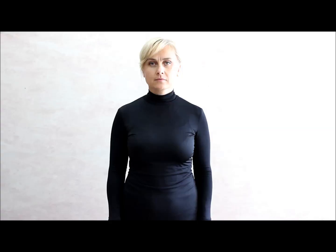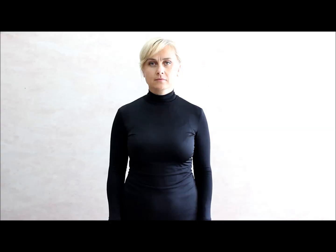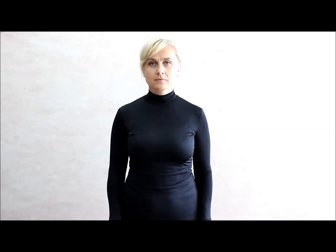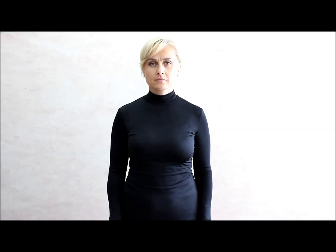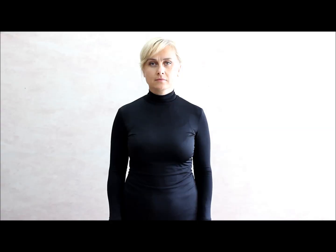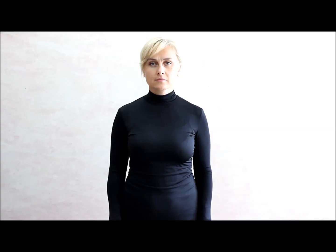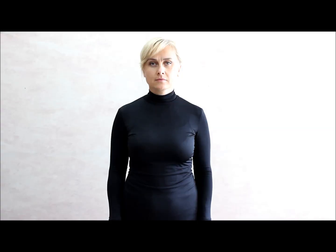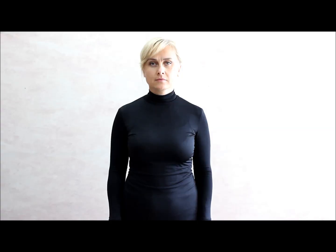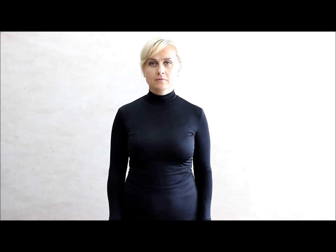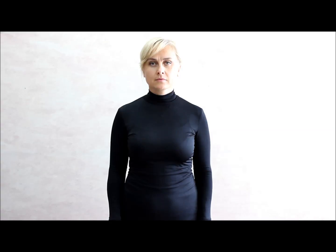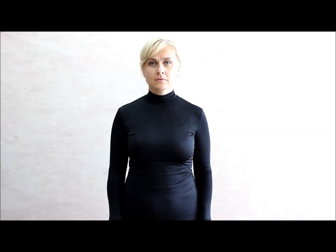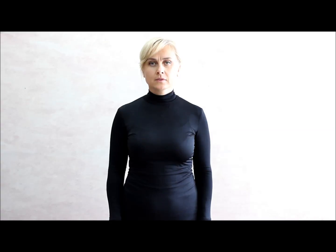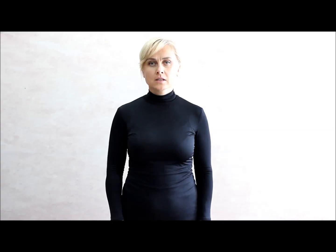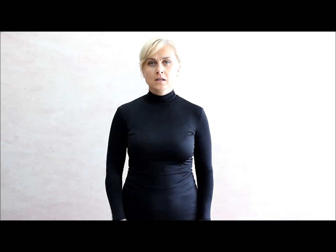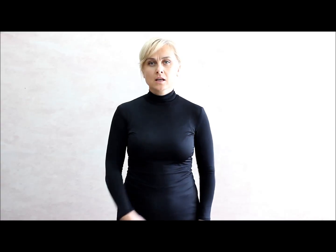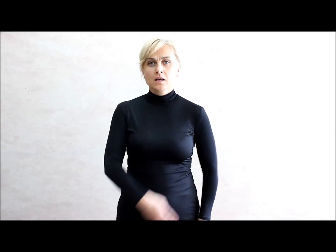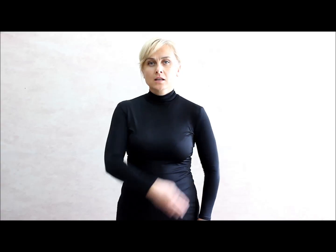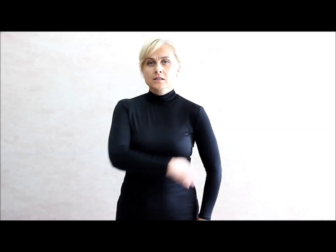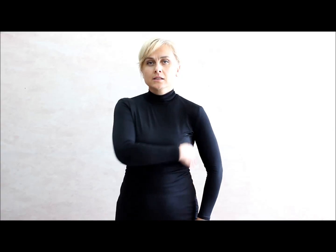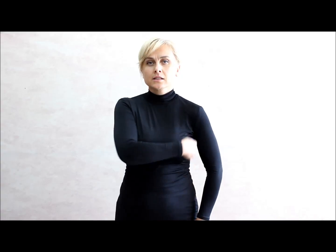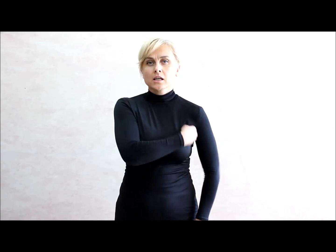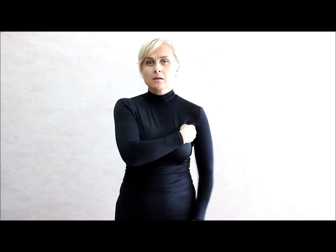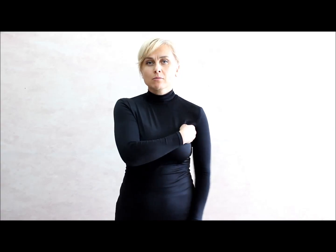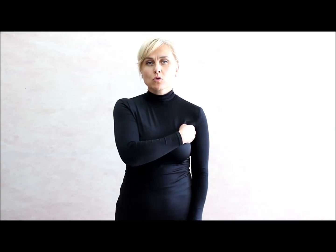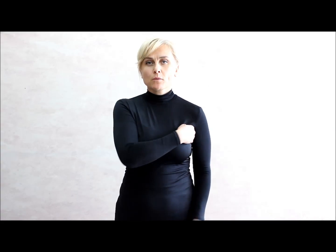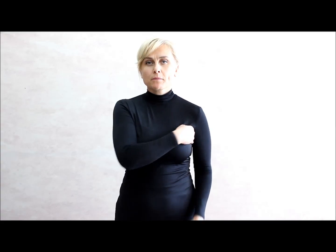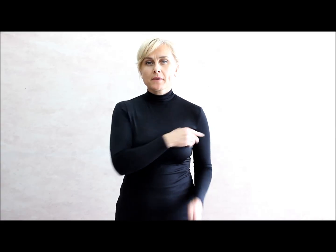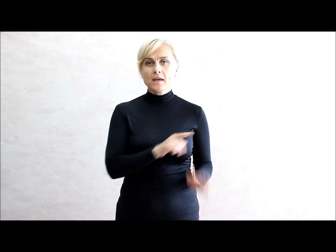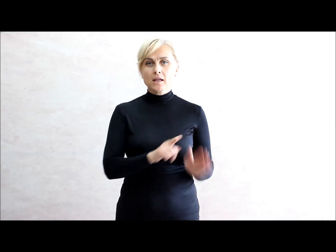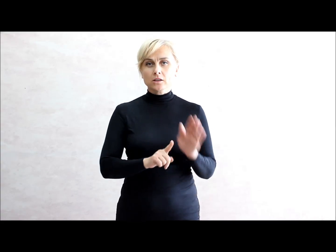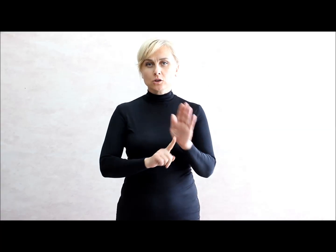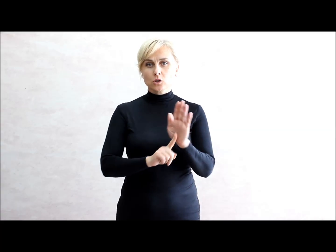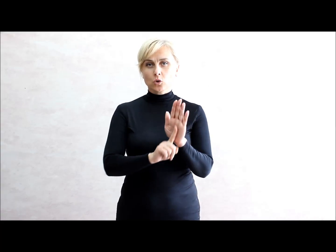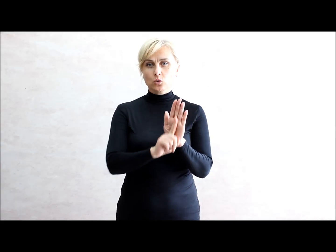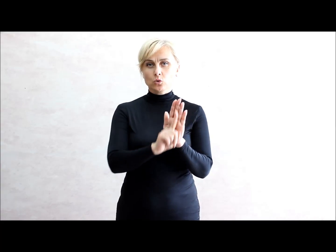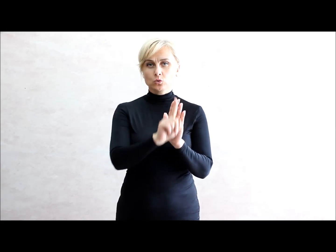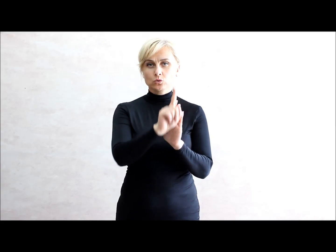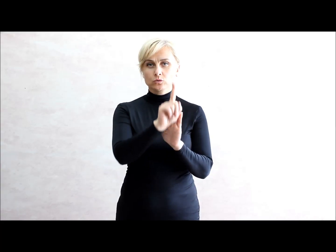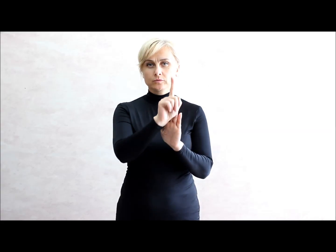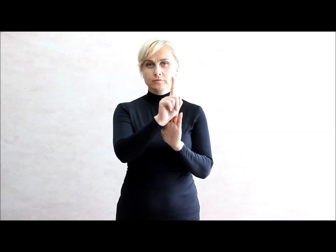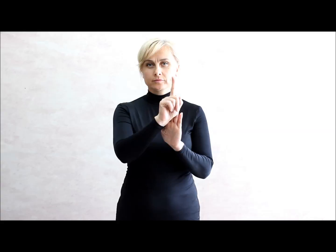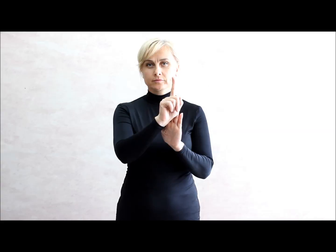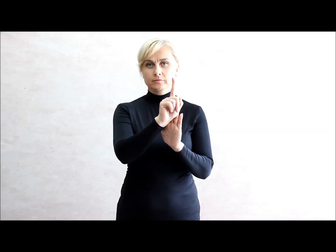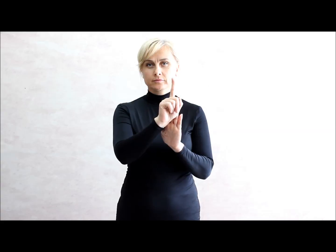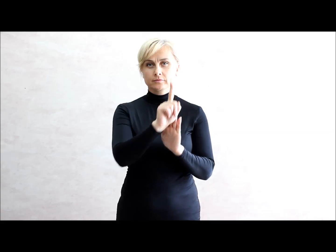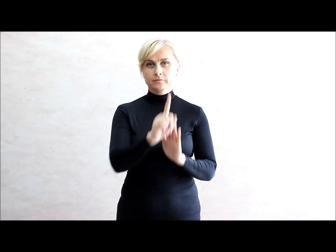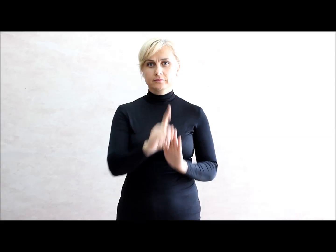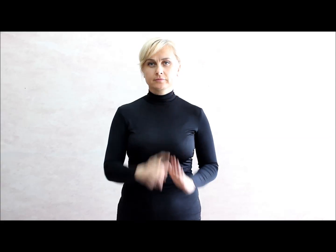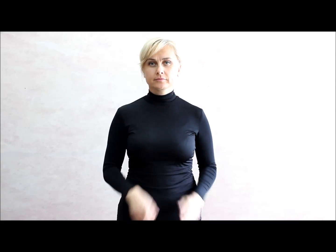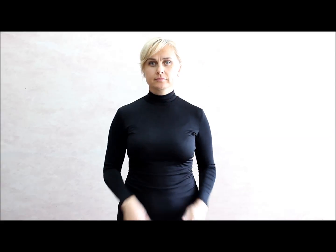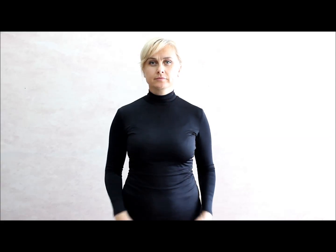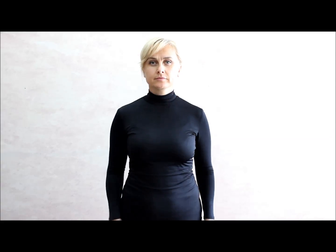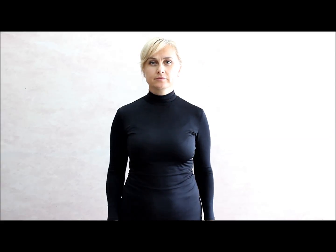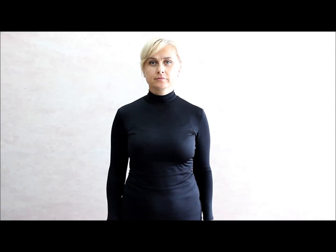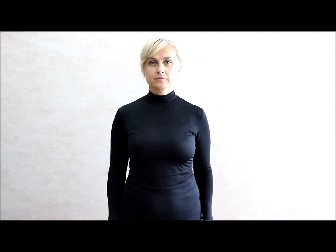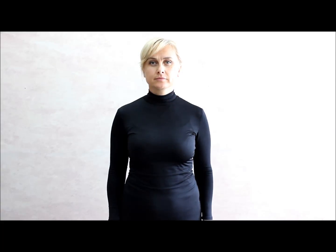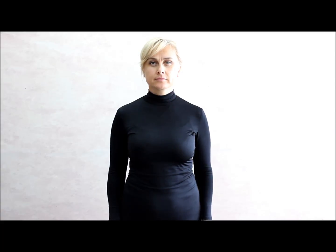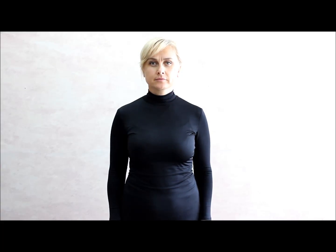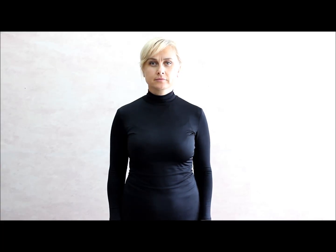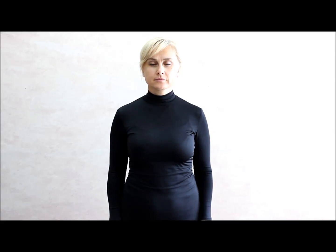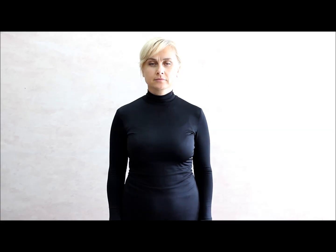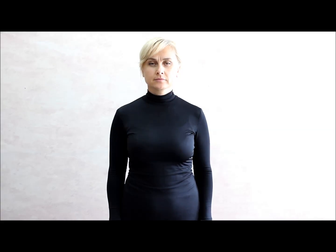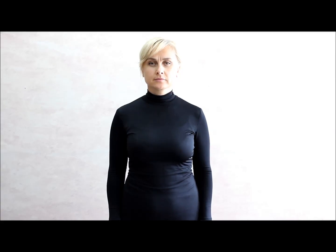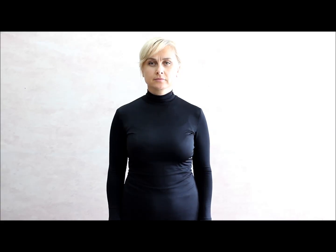Termometru